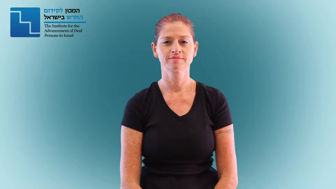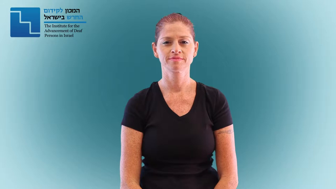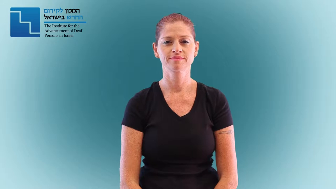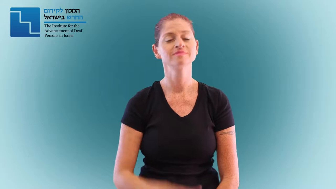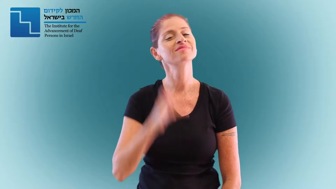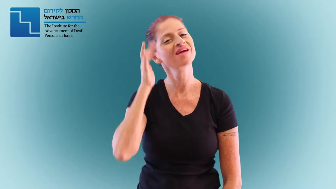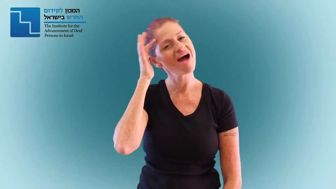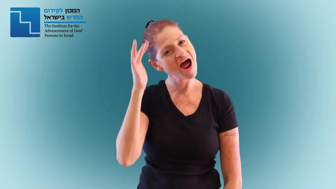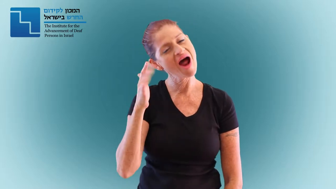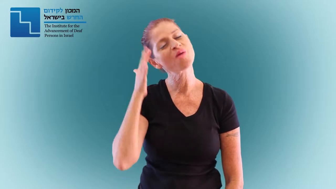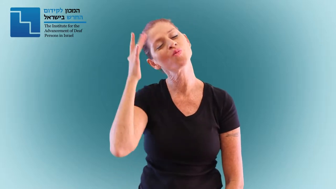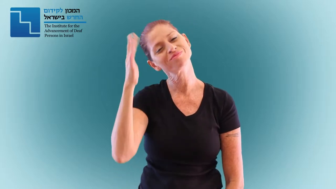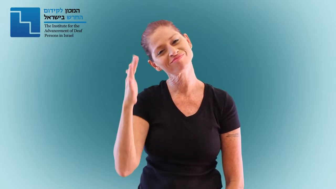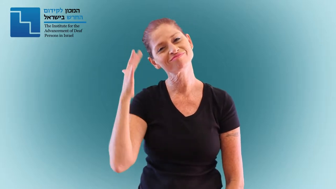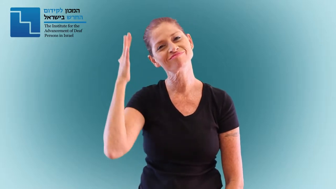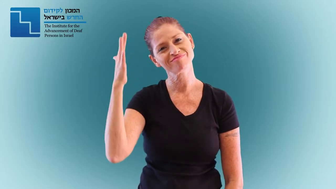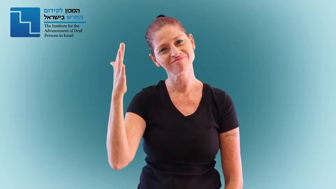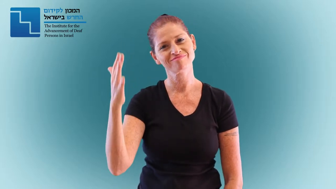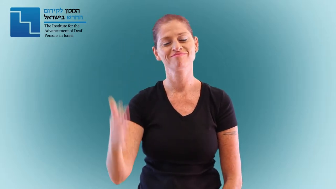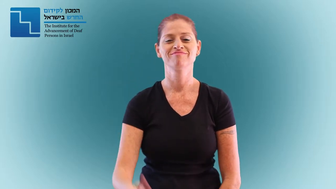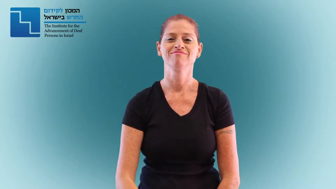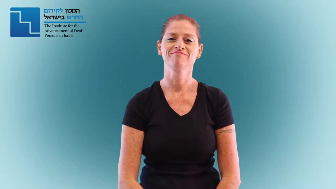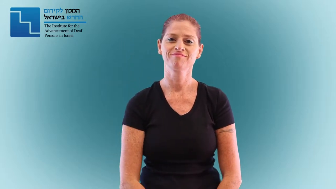חלום